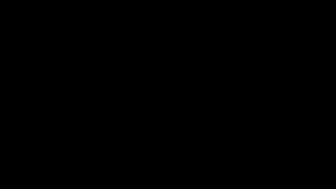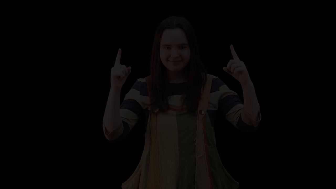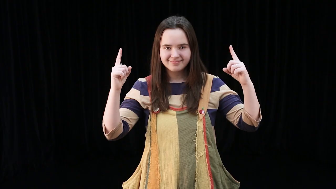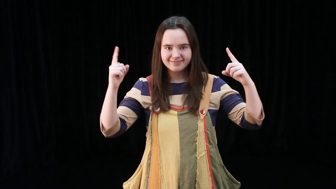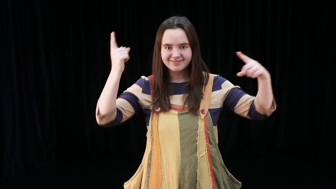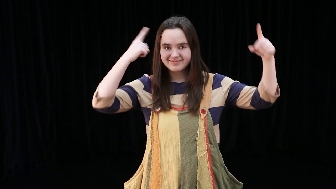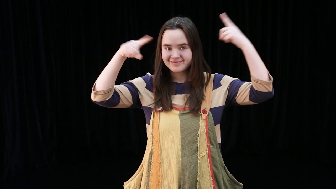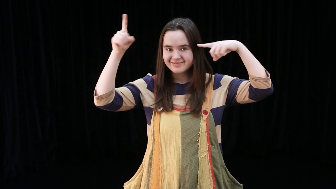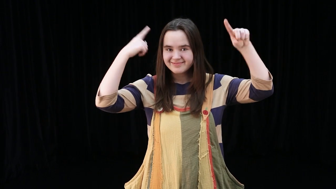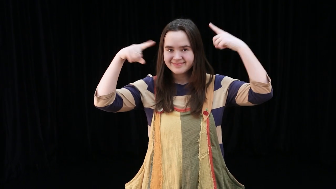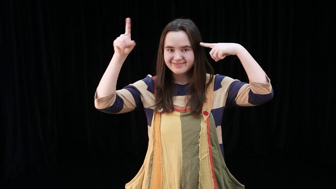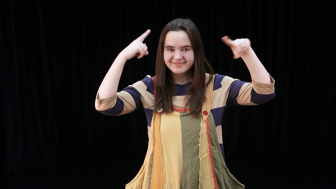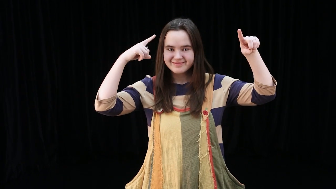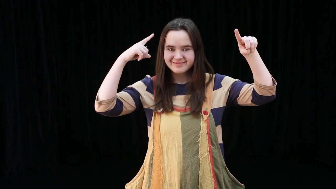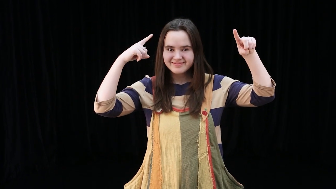Импровизация